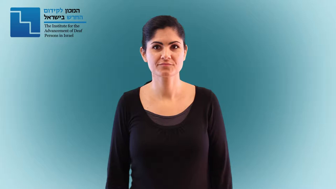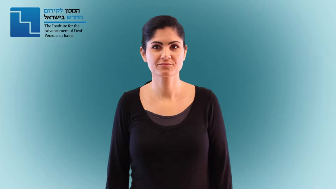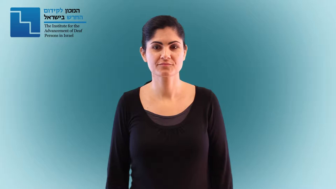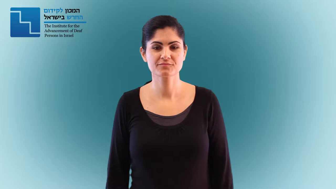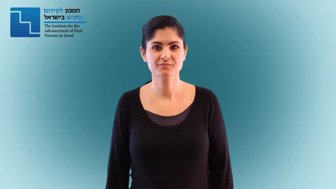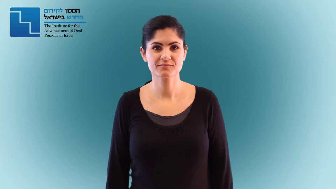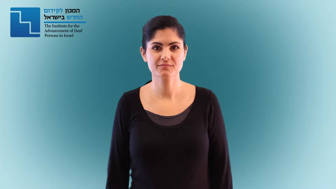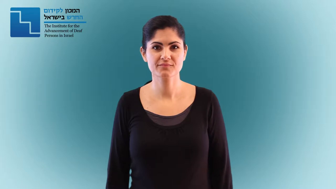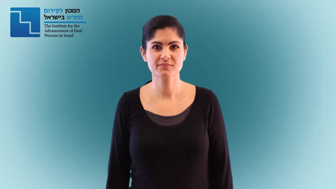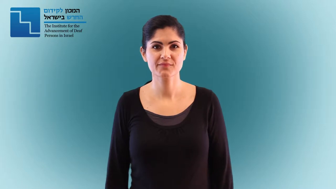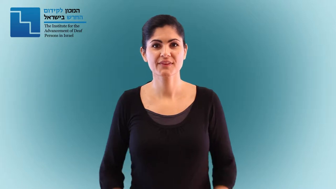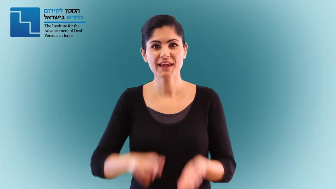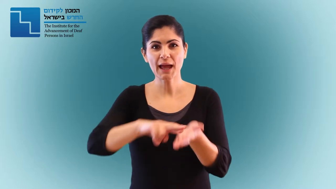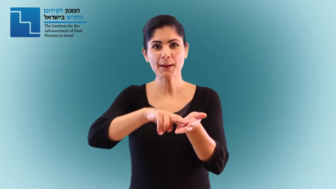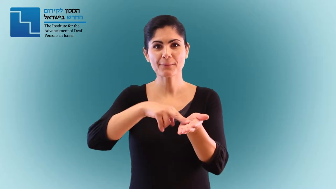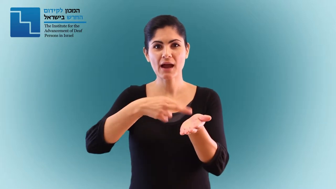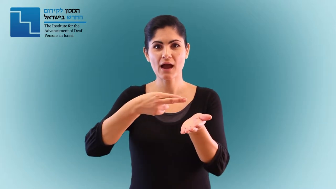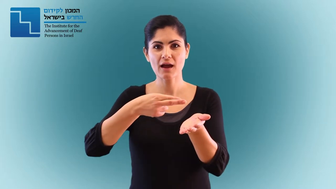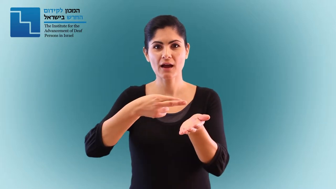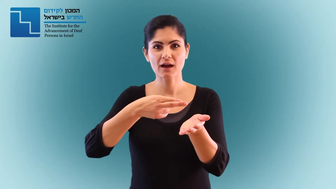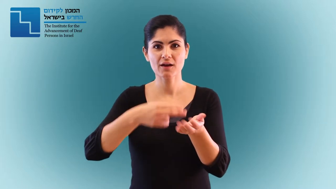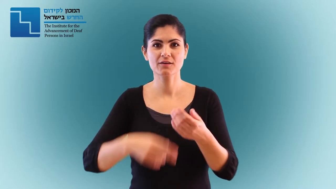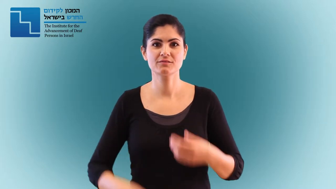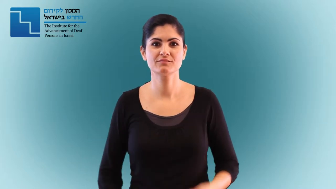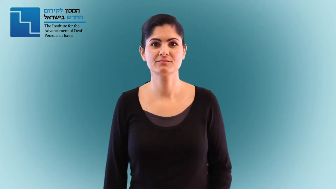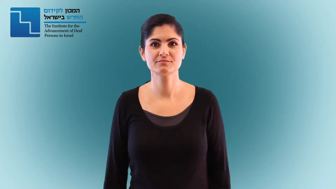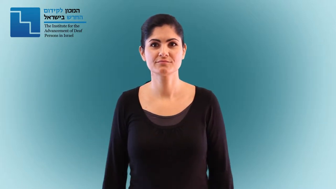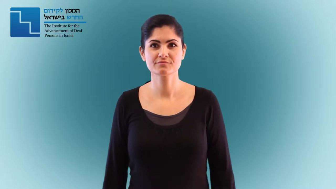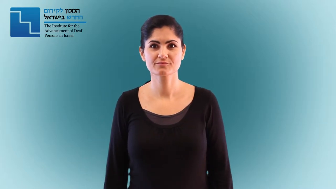ריבה